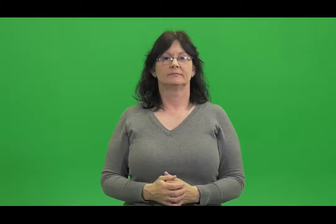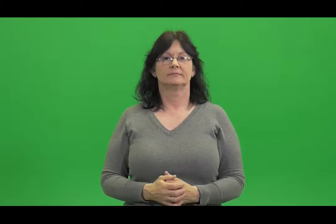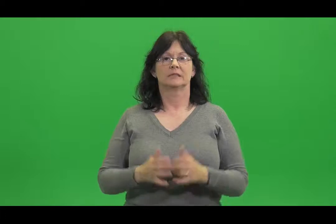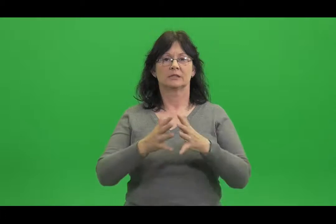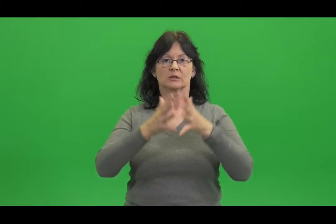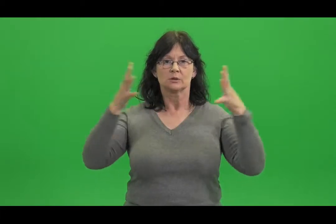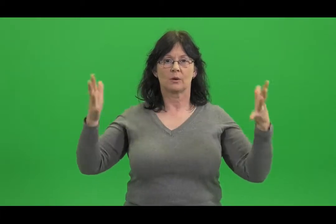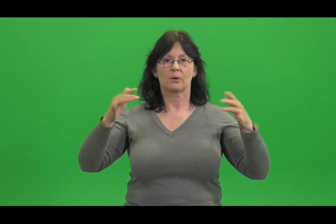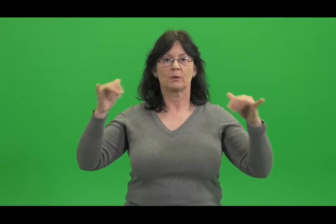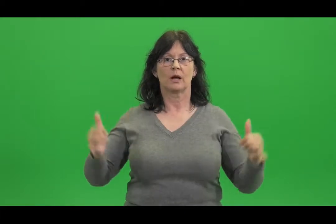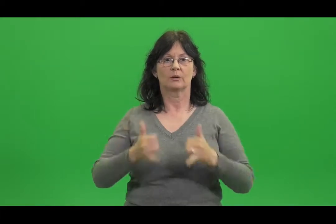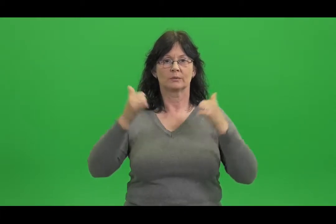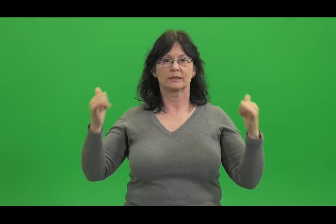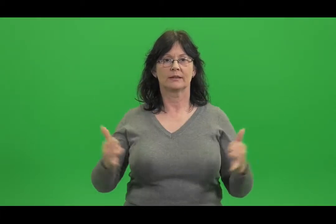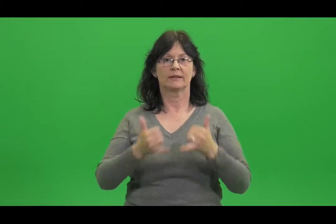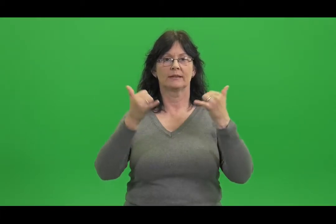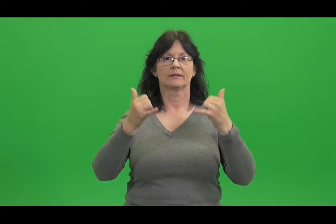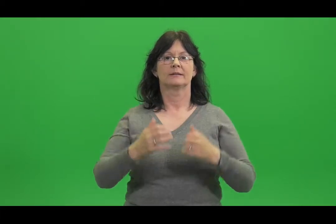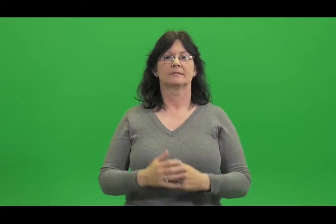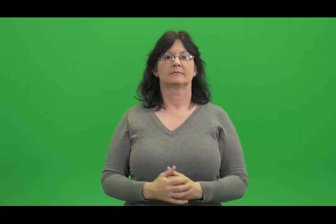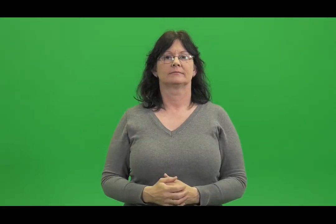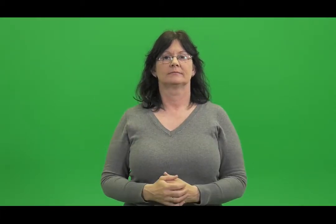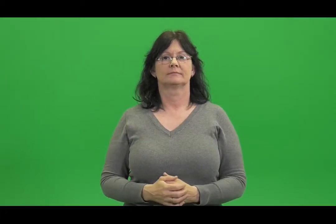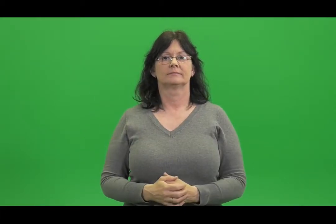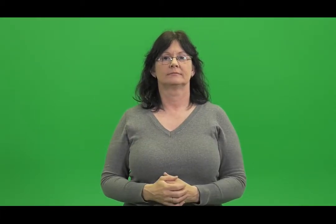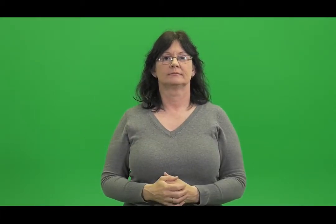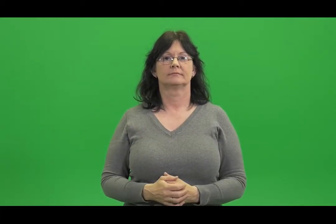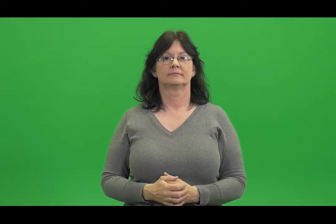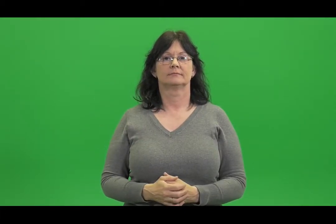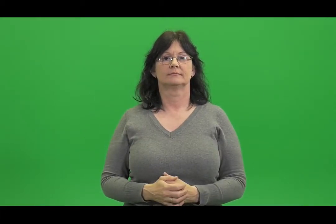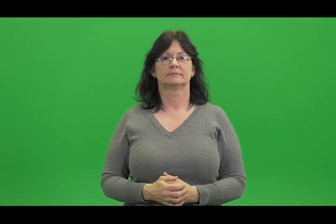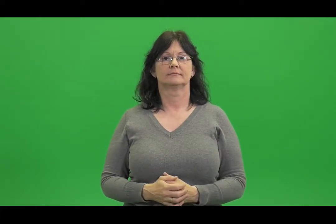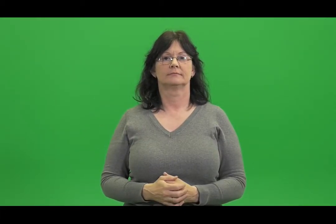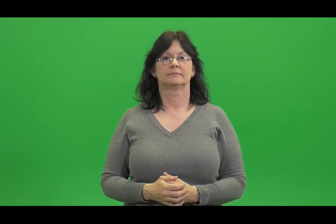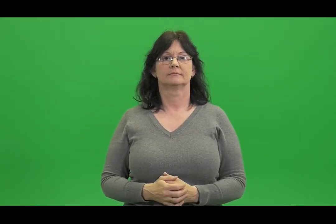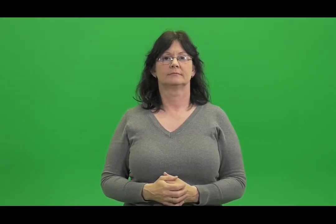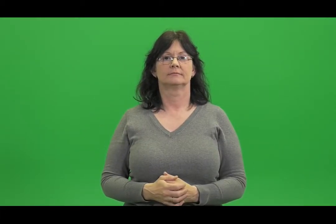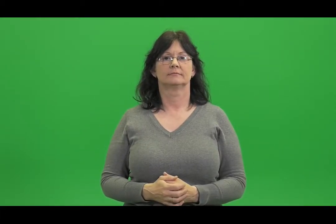Stórhátíð